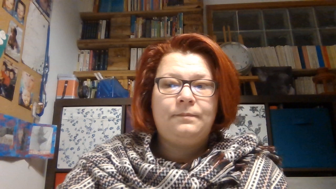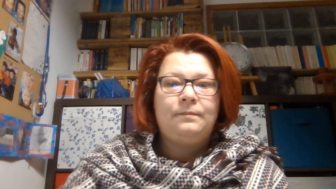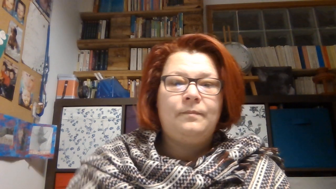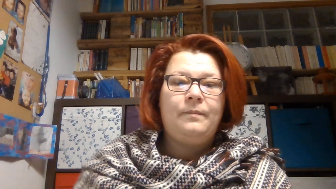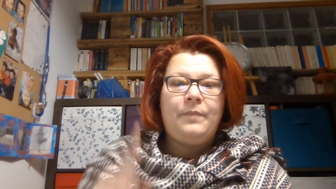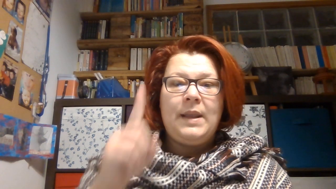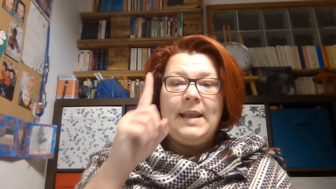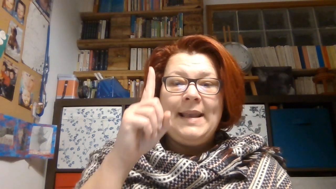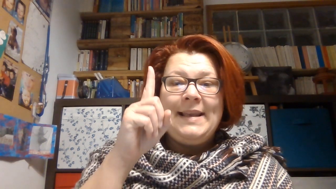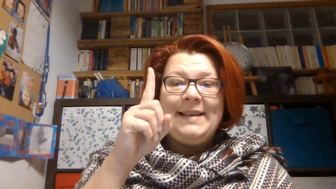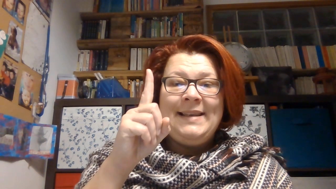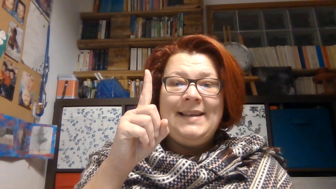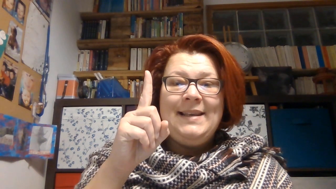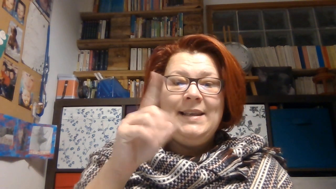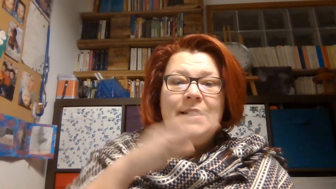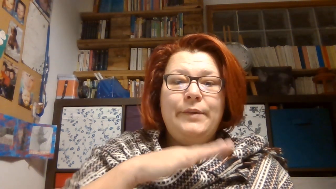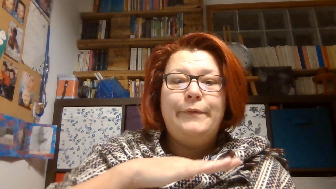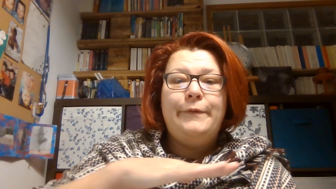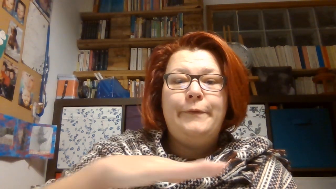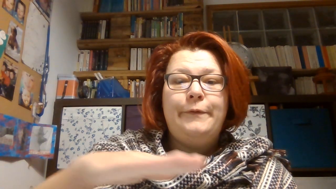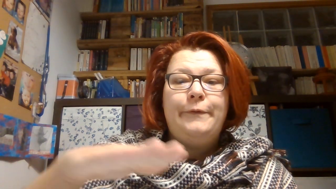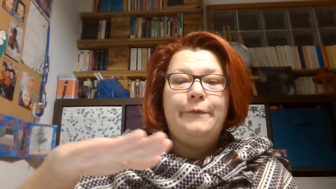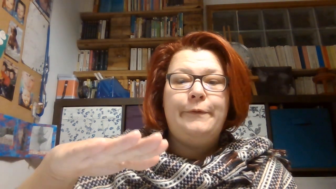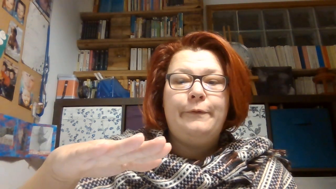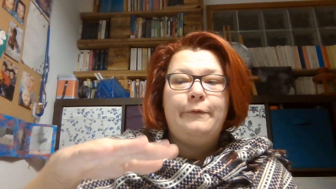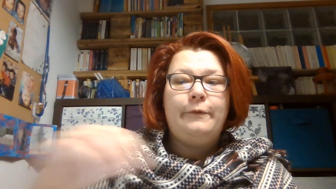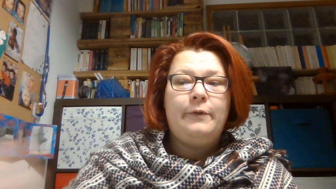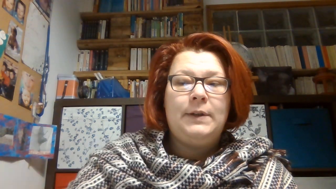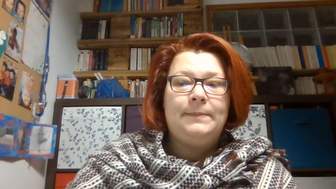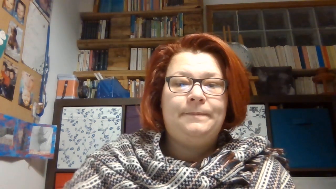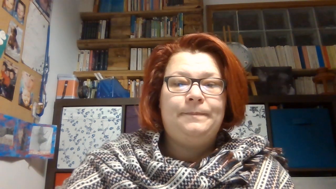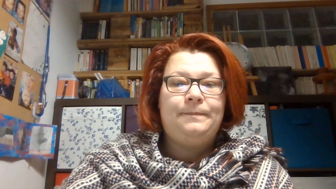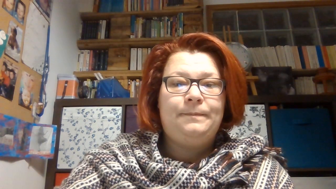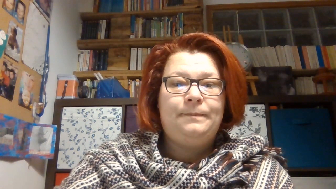if